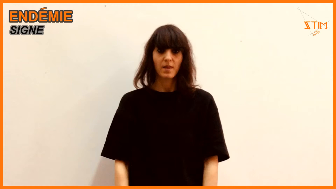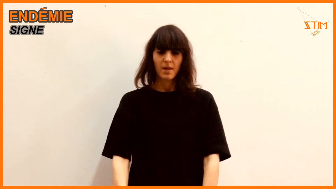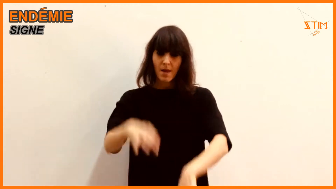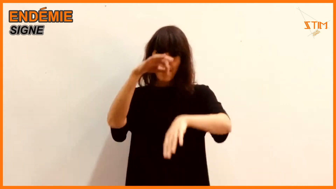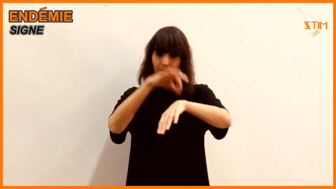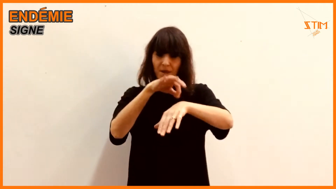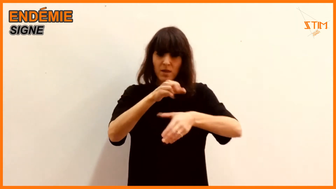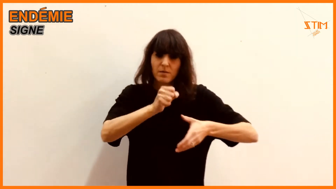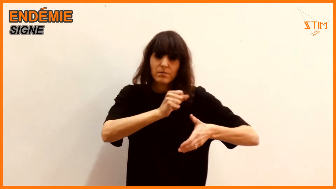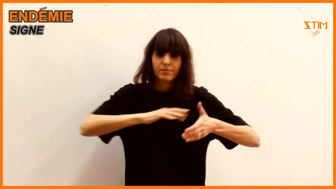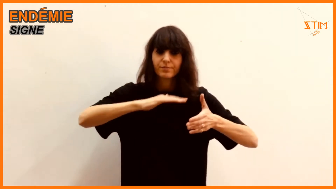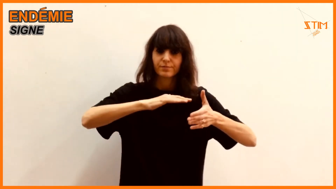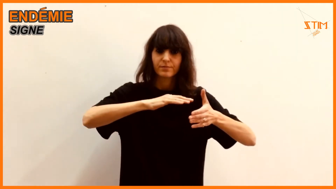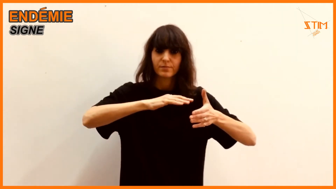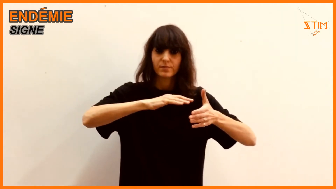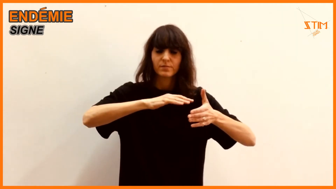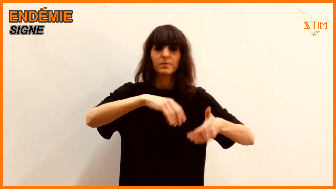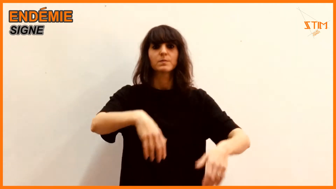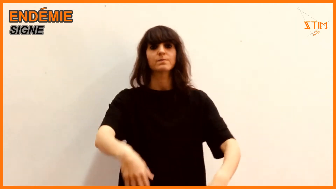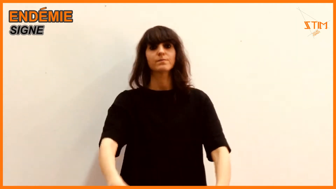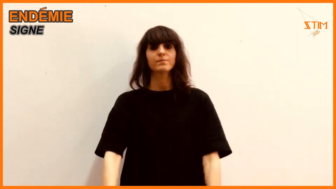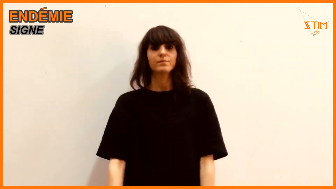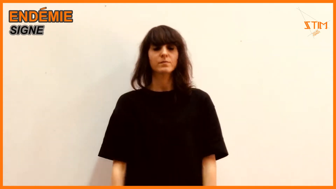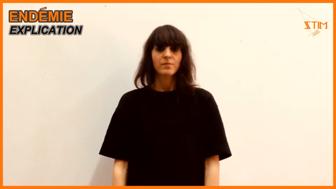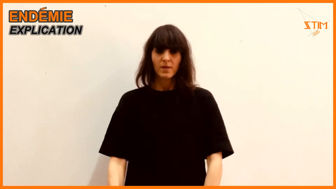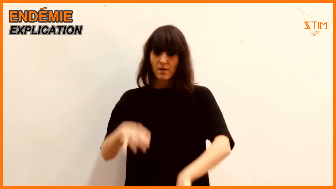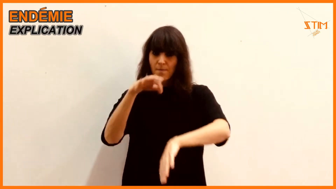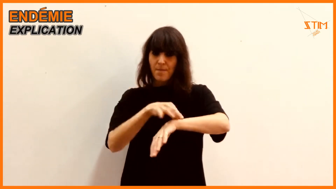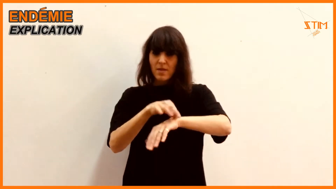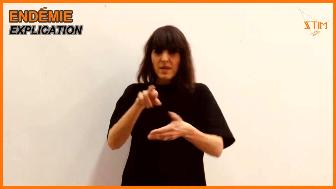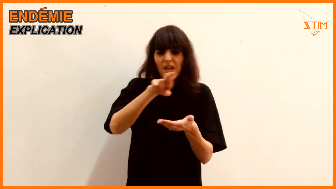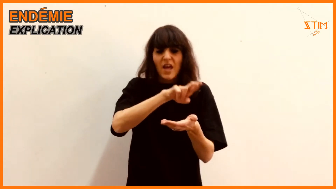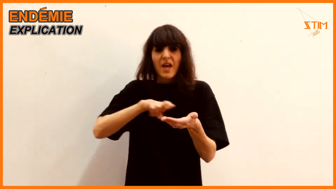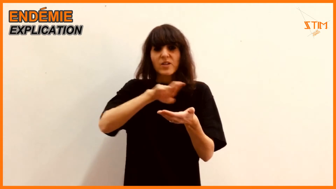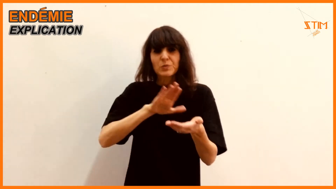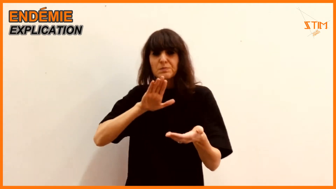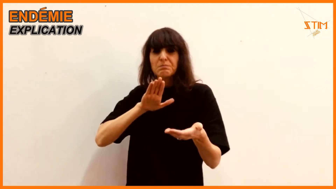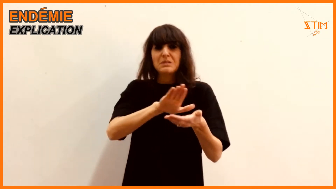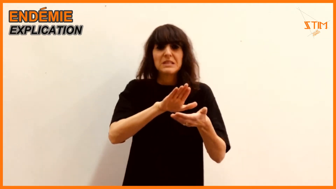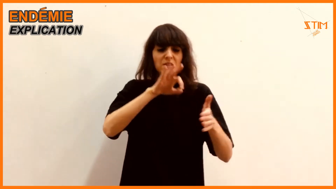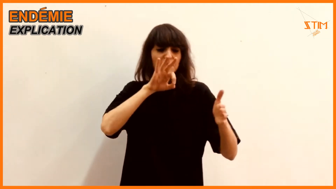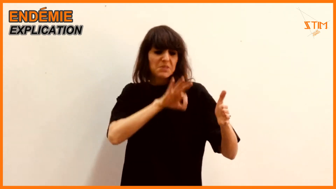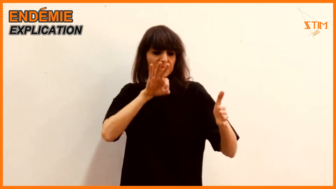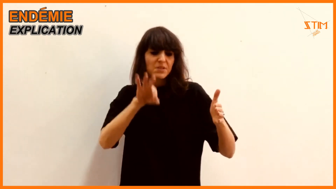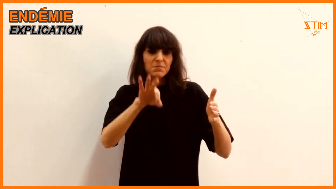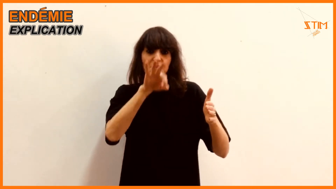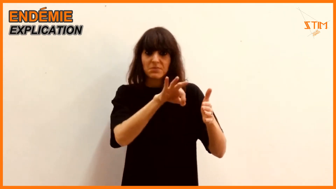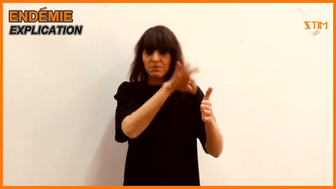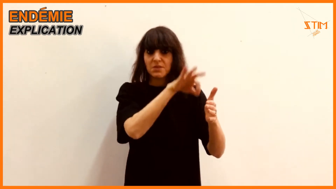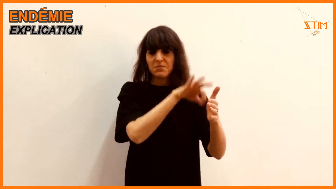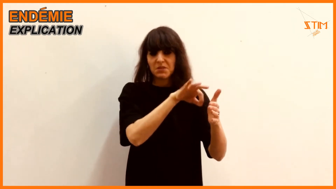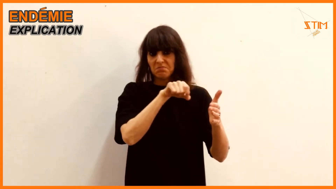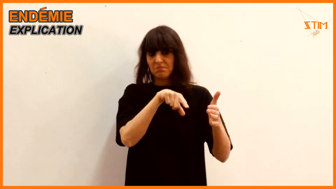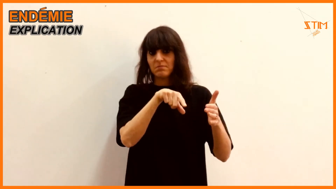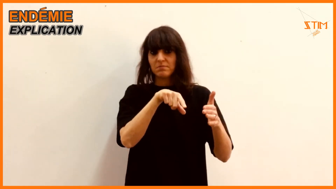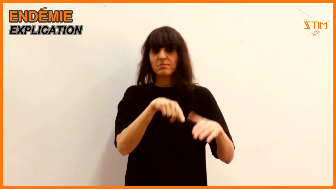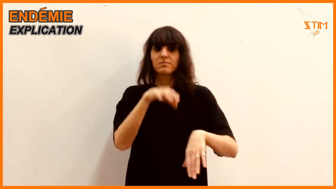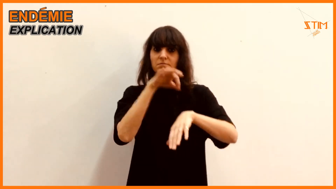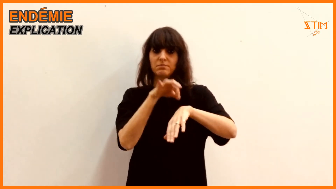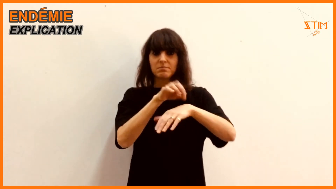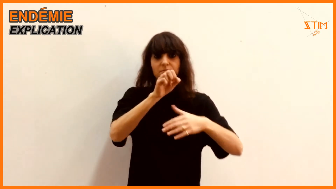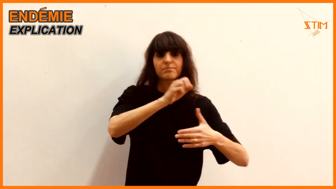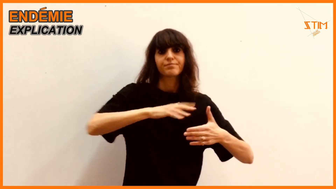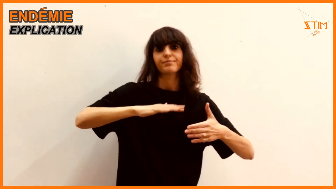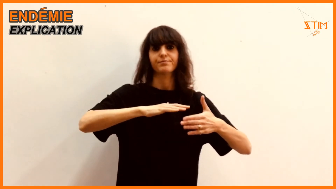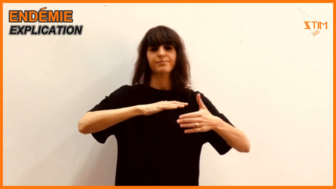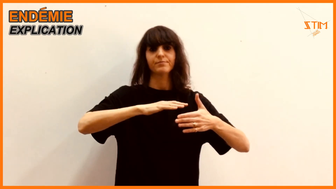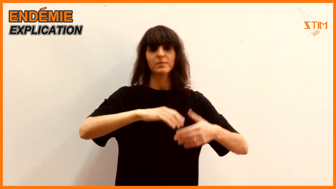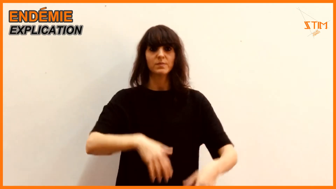Endémiec